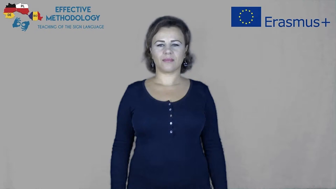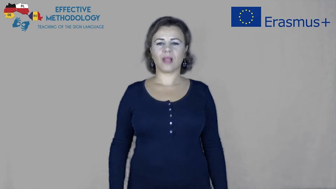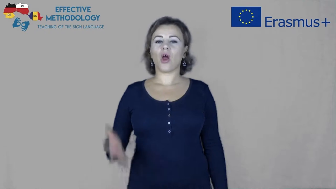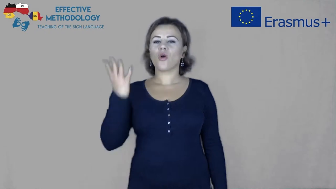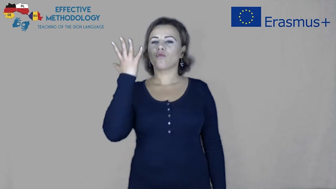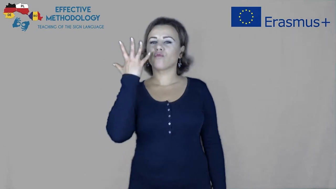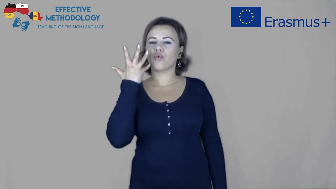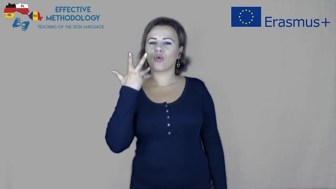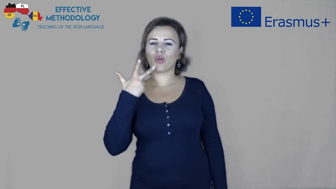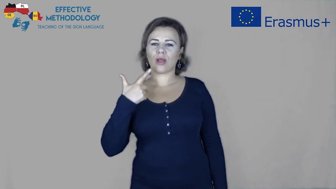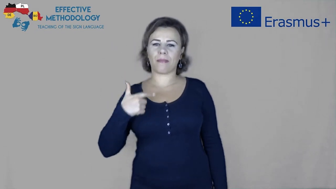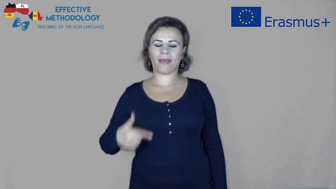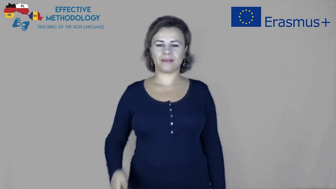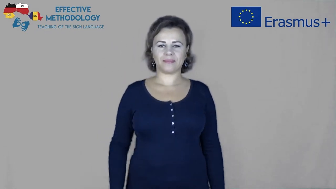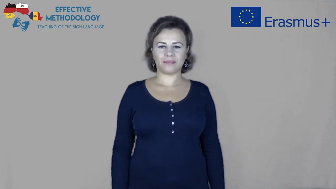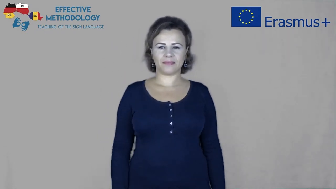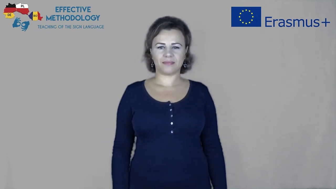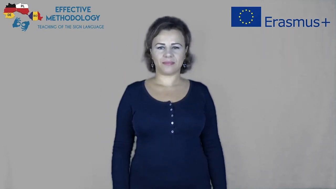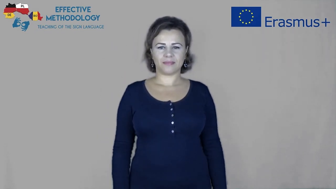Vulpe